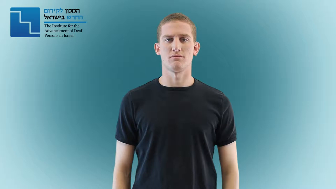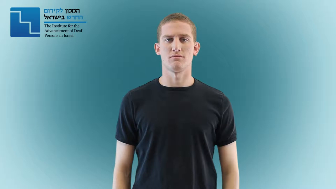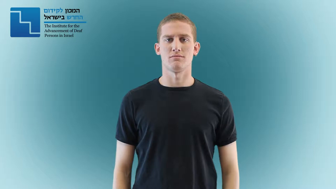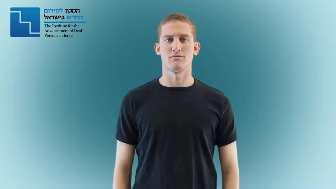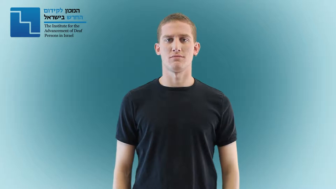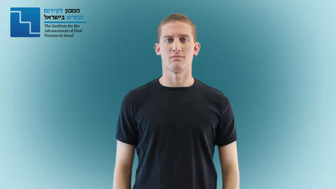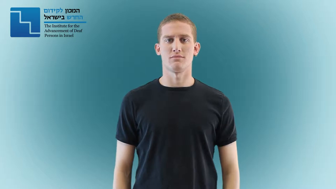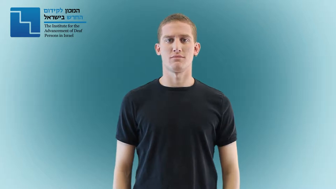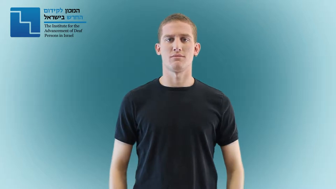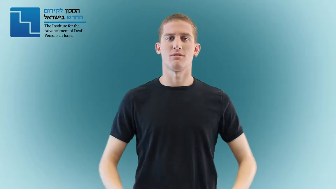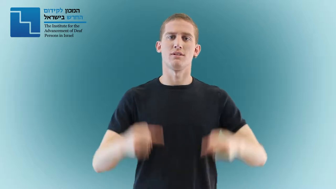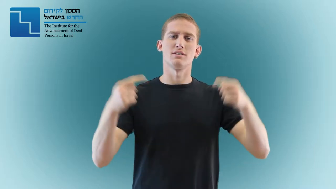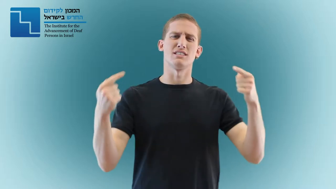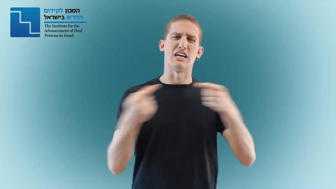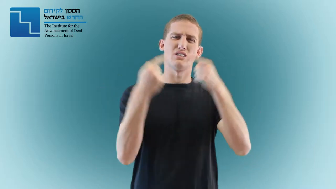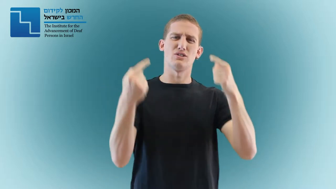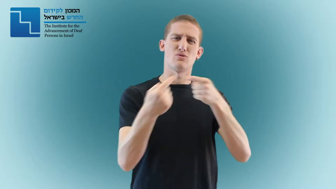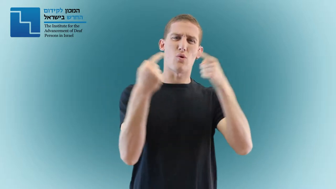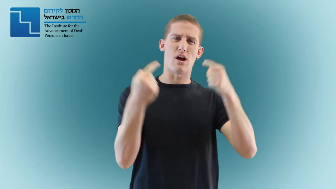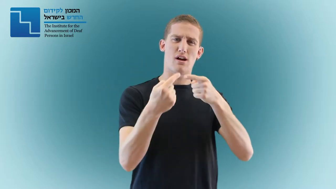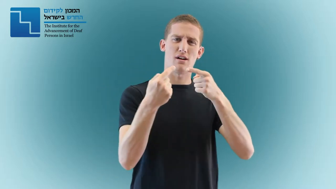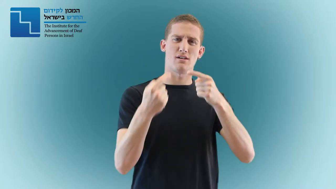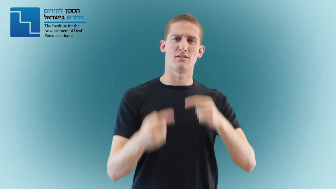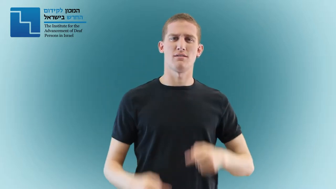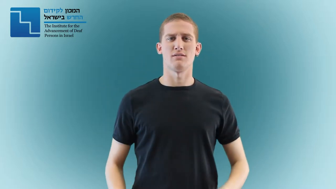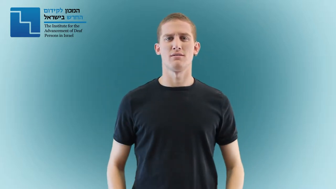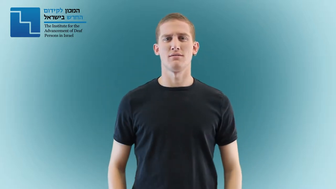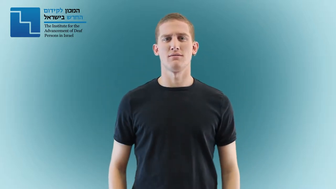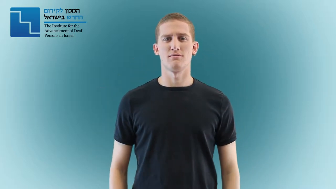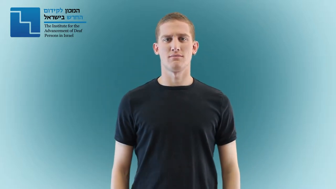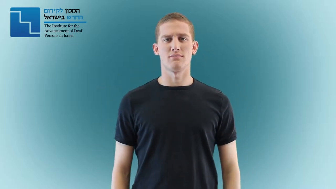סכסוך